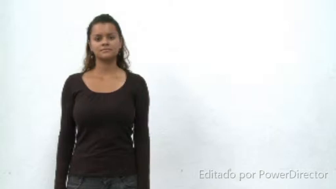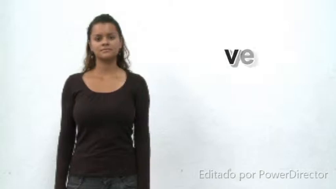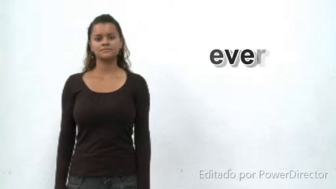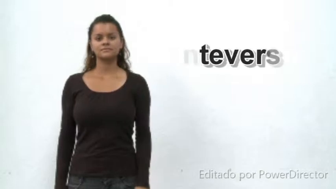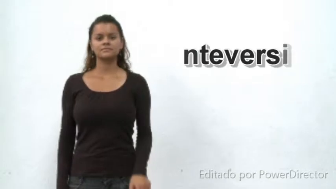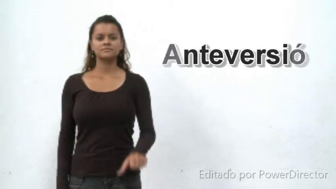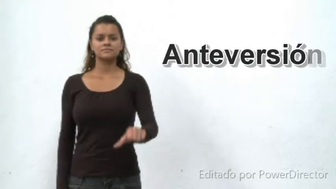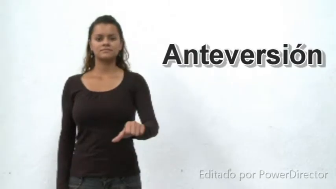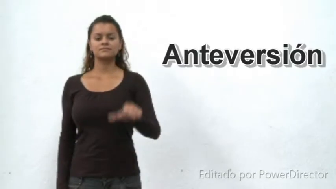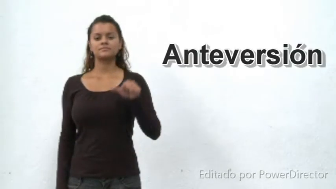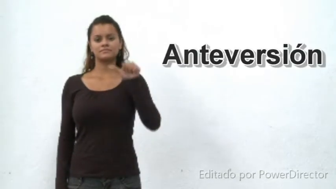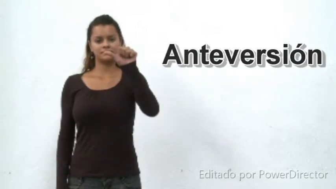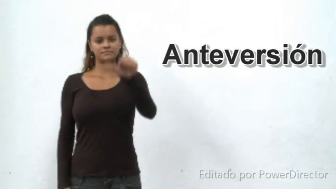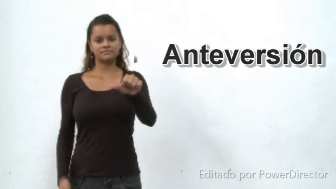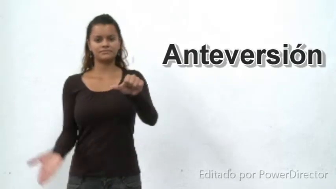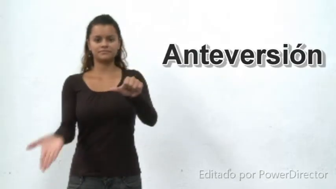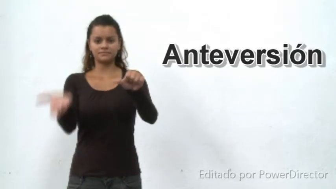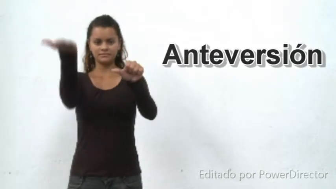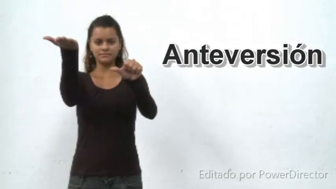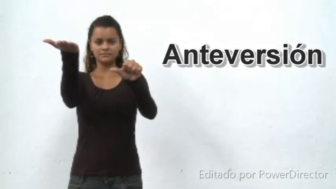Anteversión